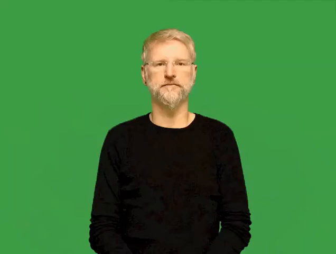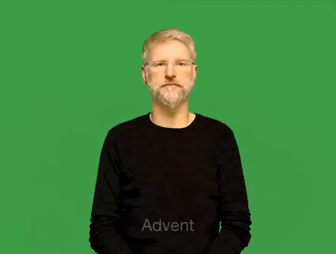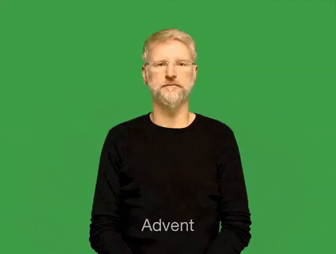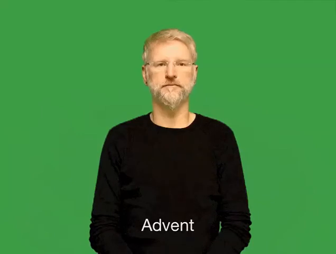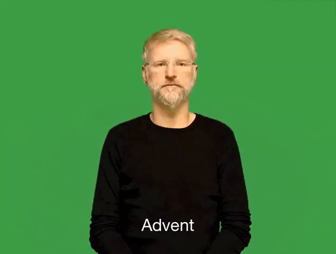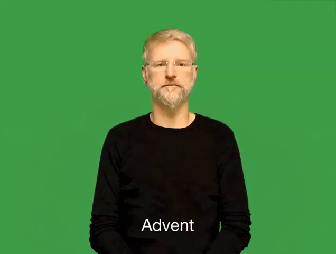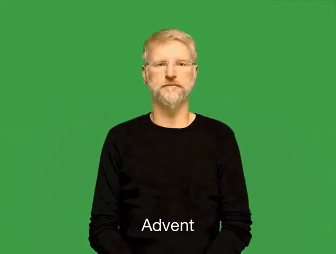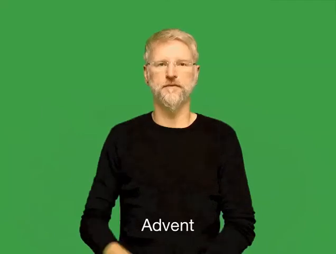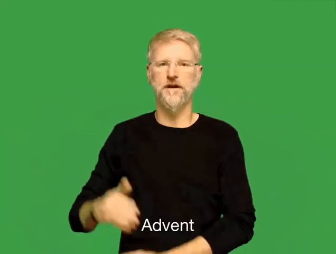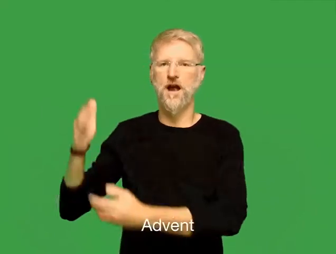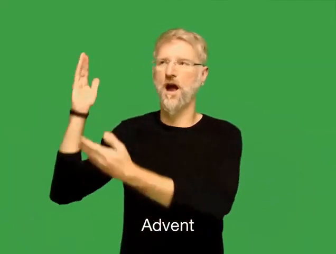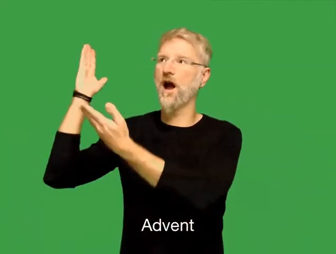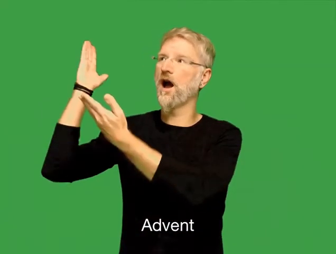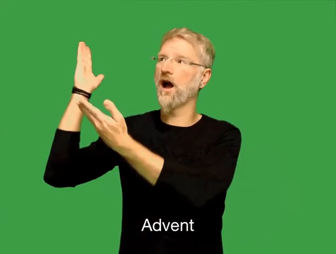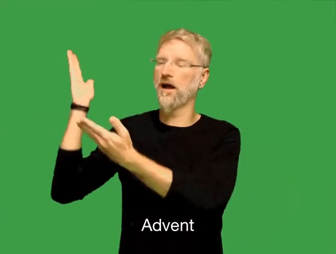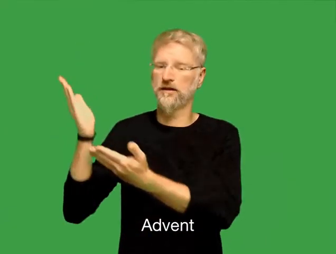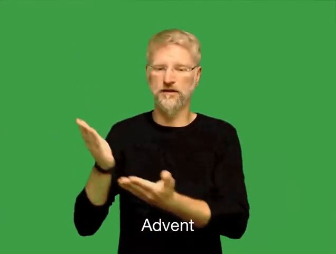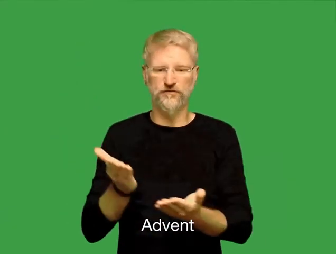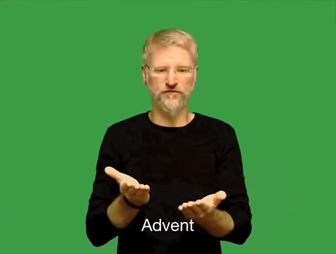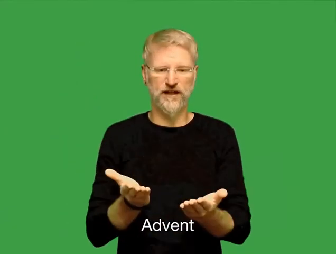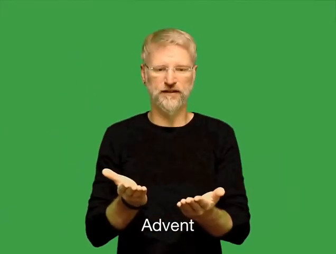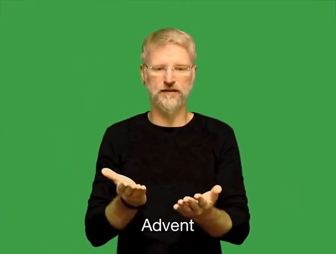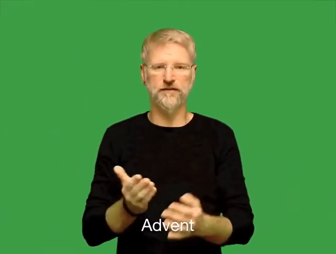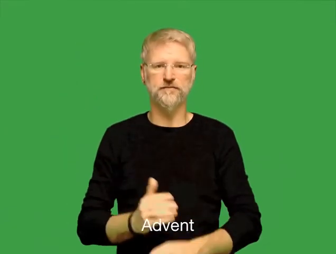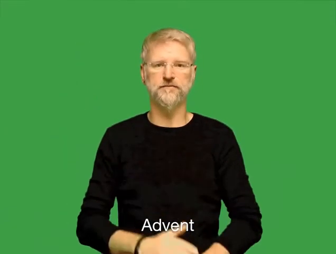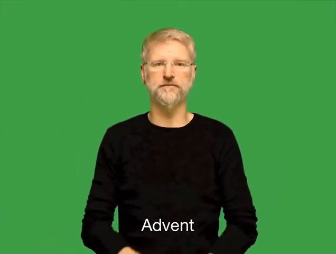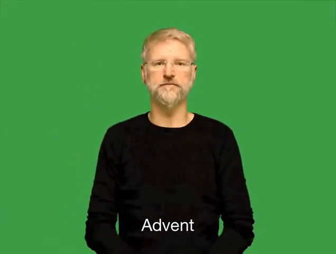Advent